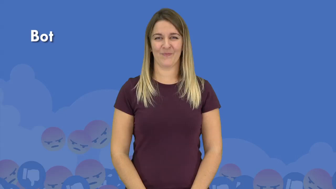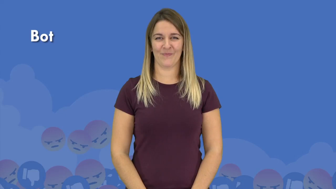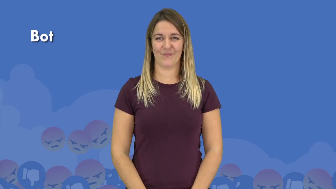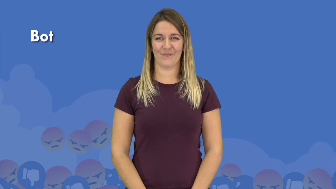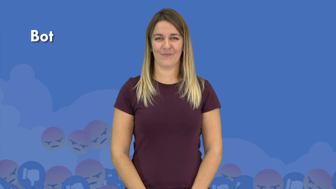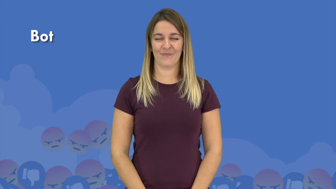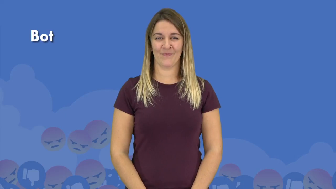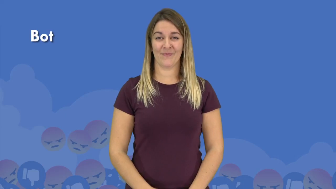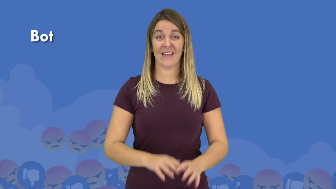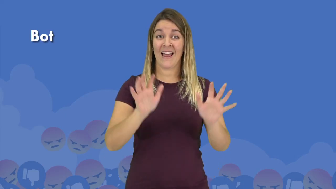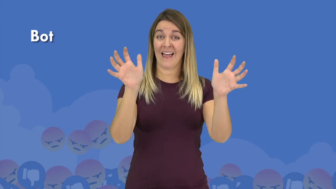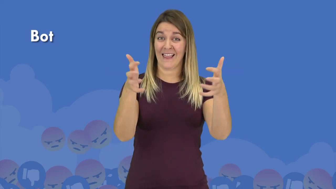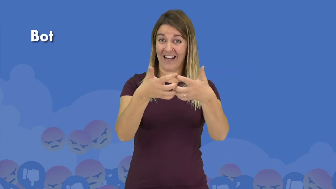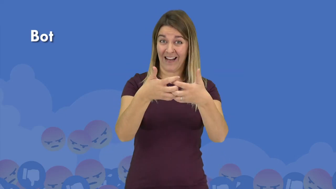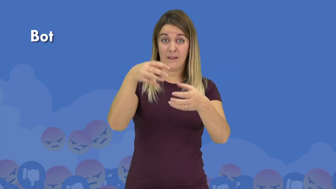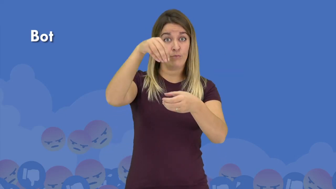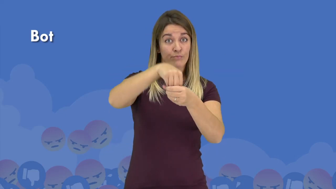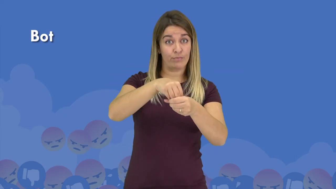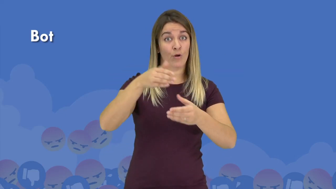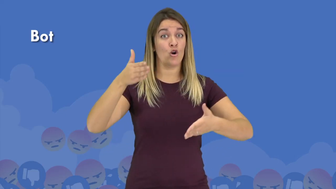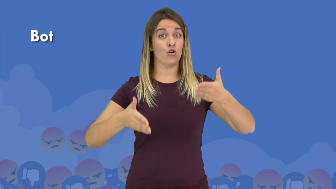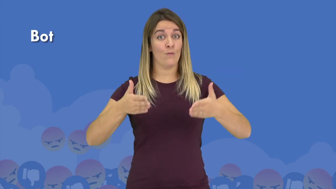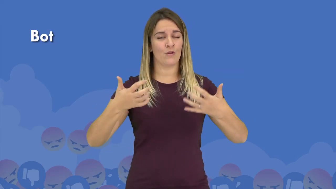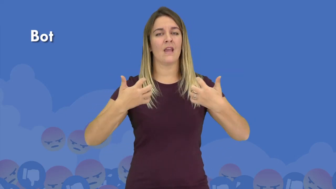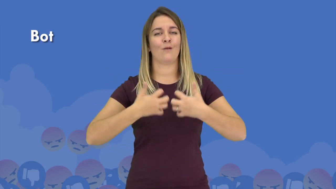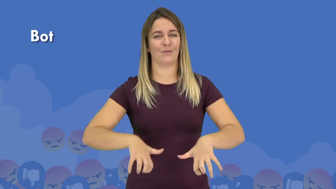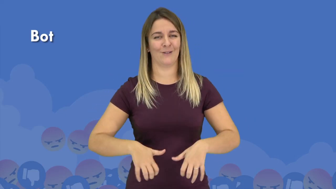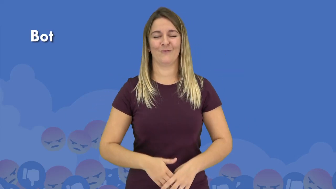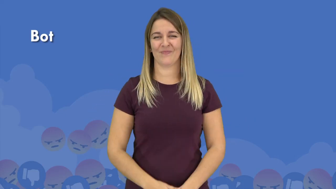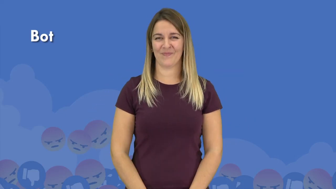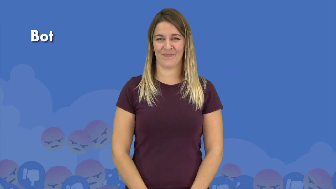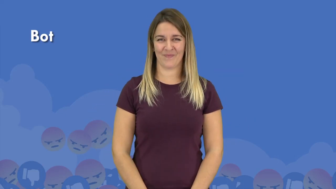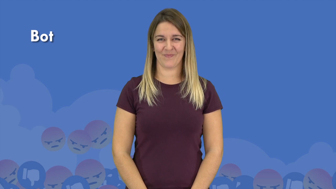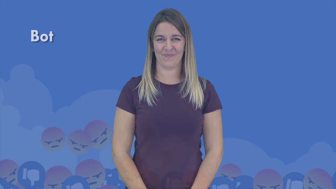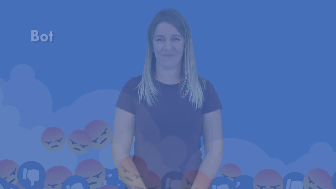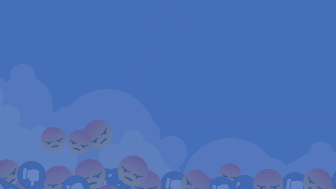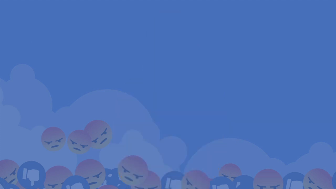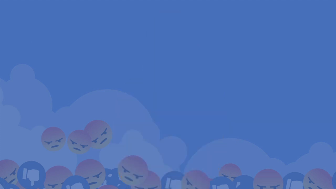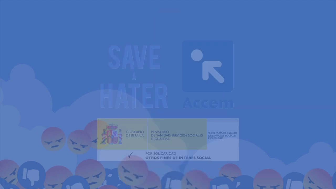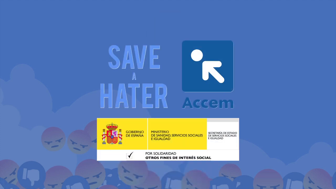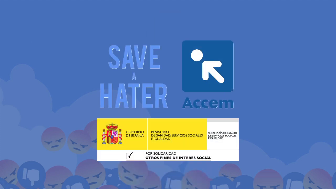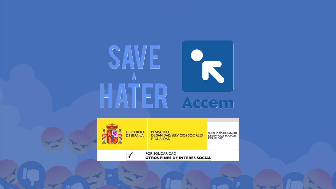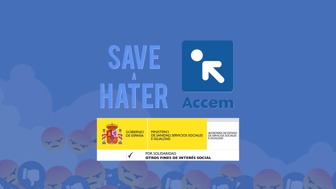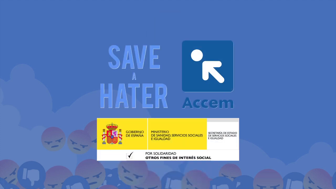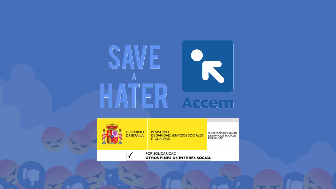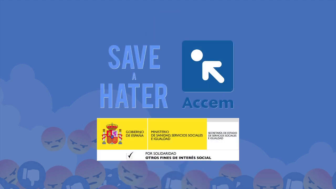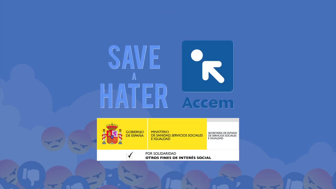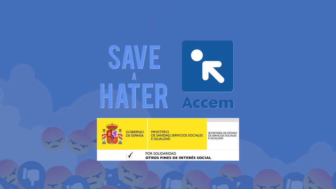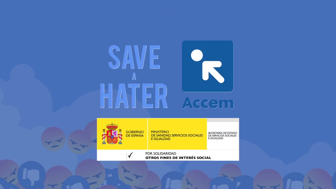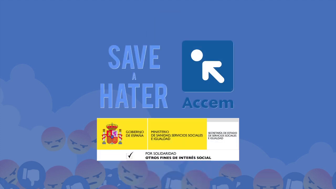Bot